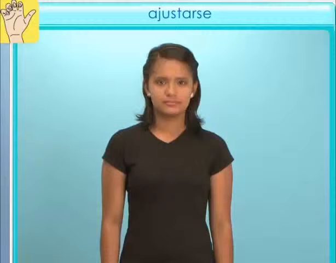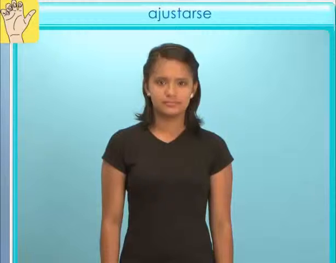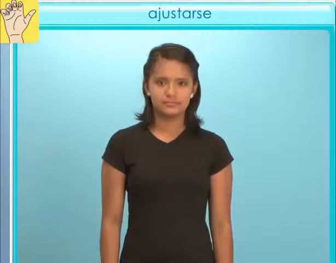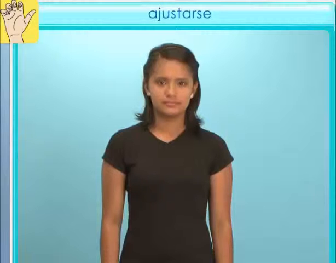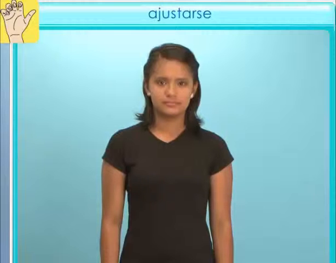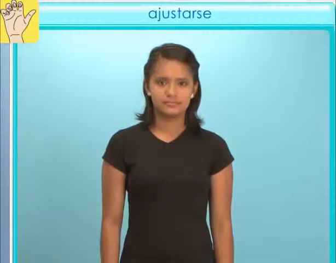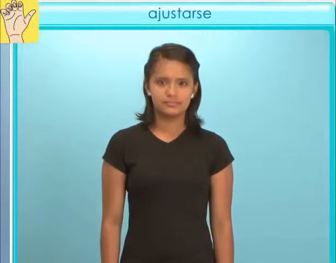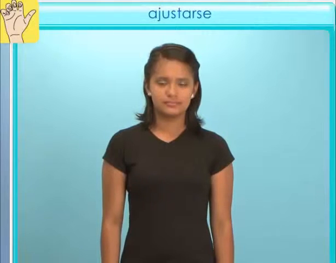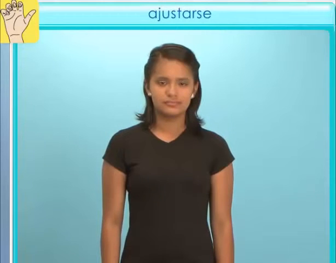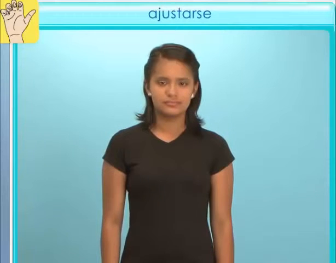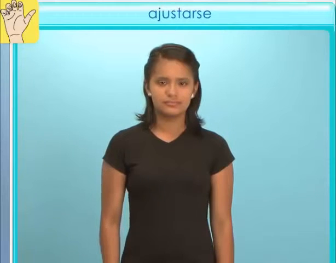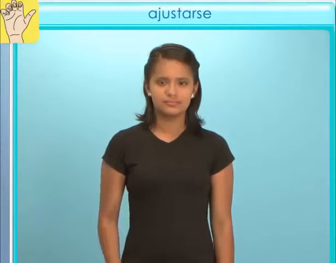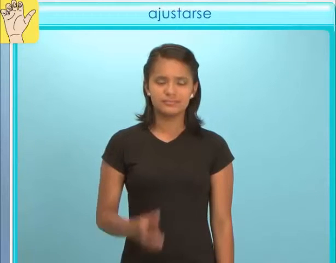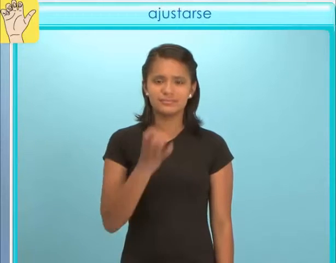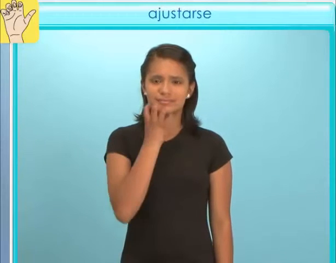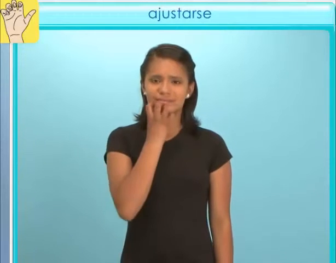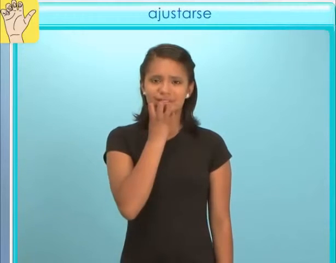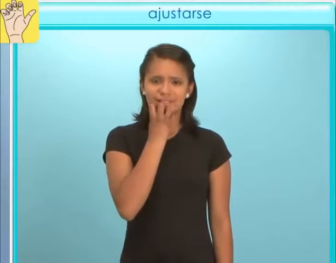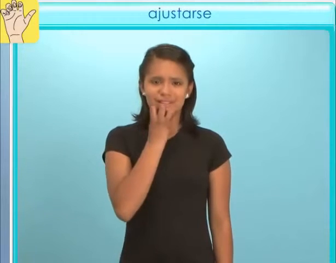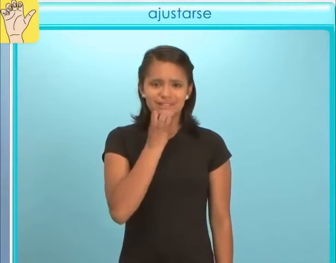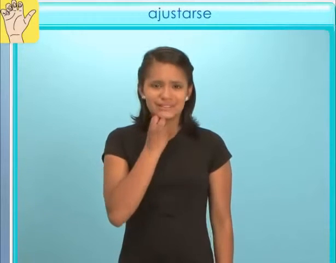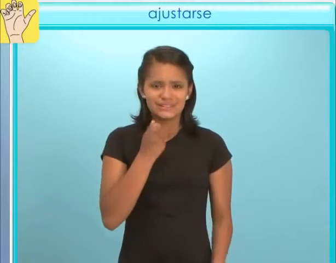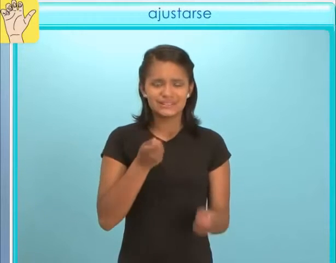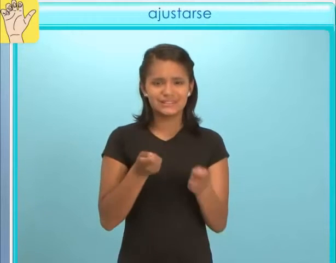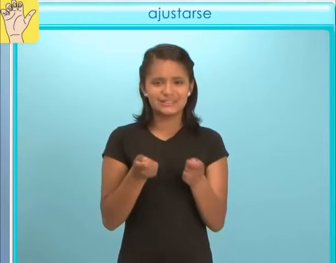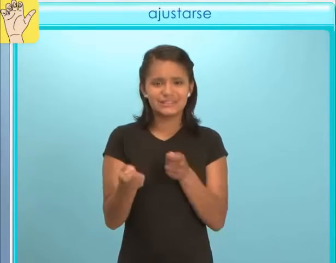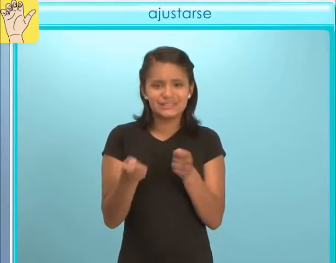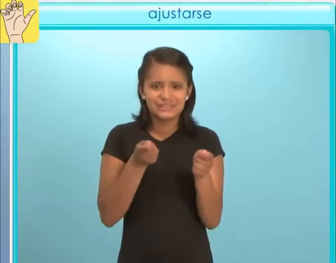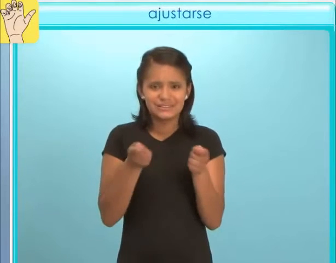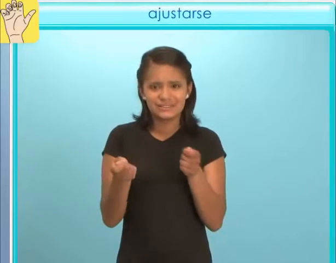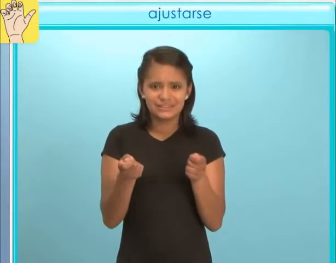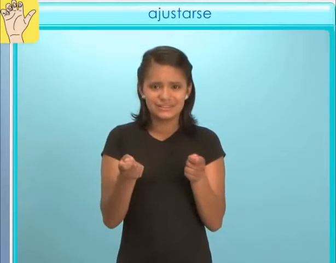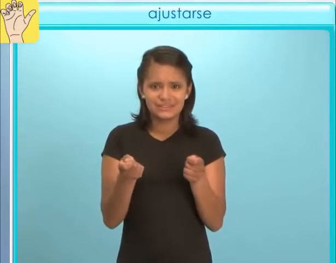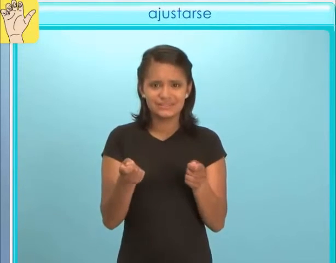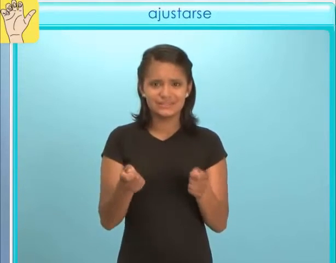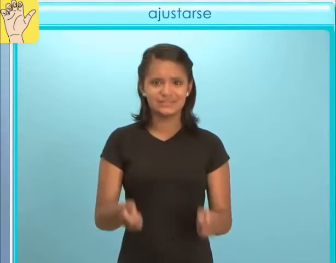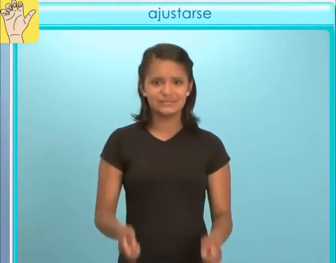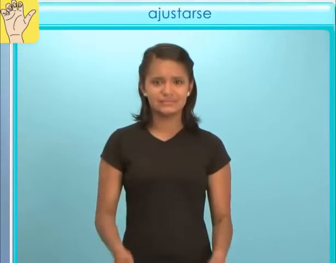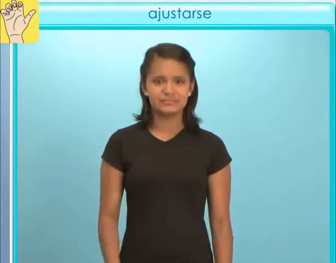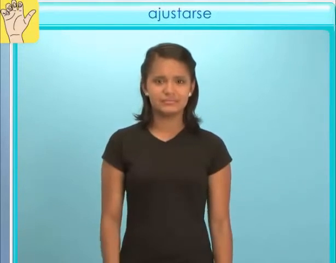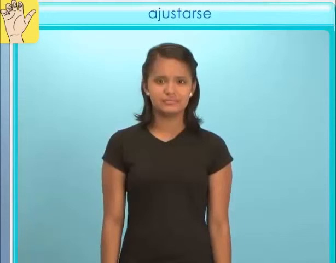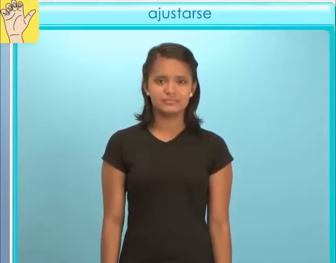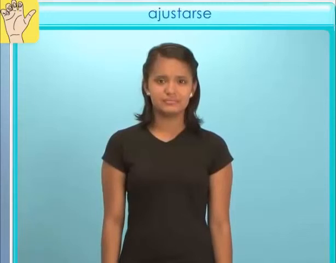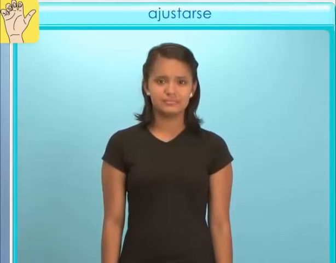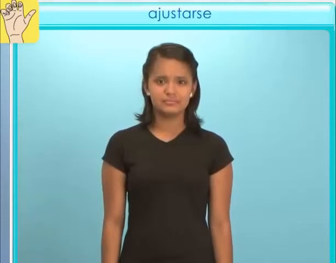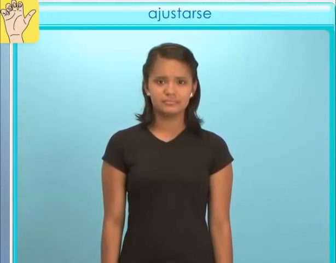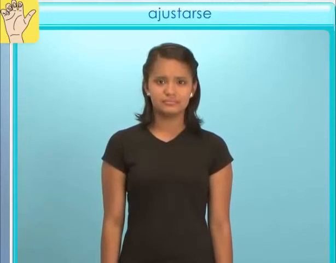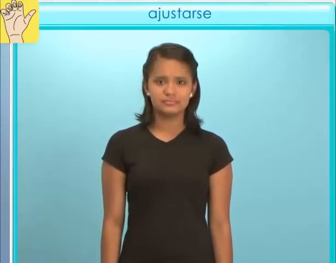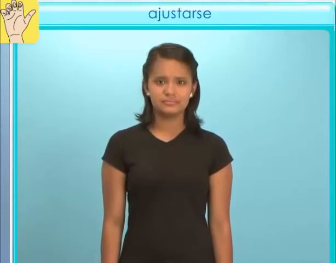AJUSTARSE